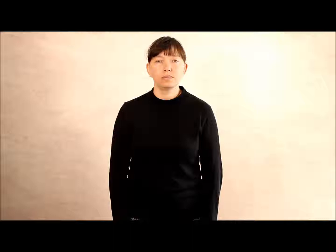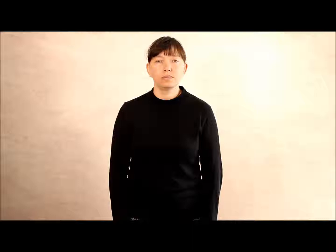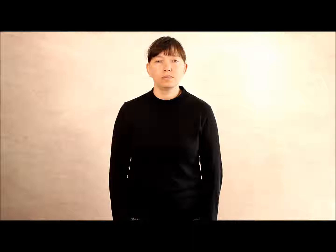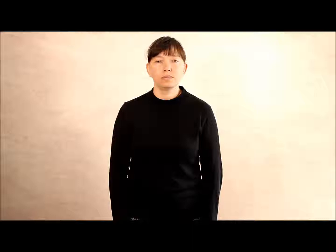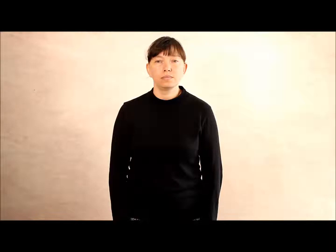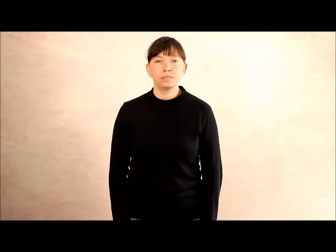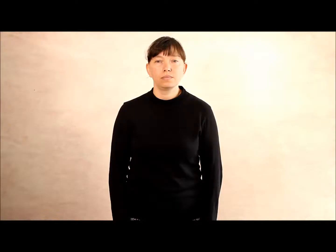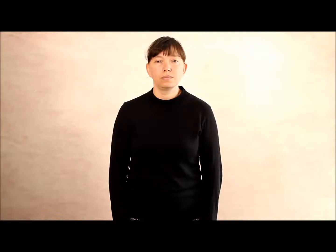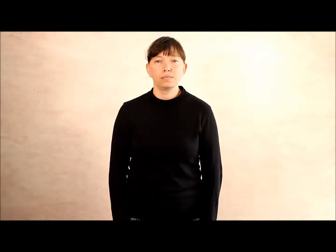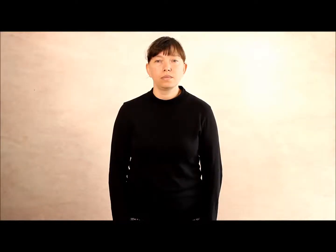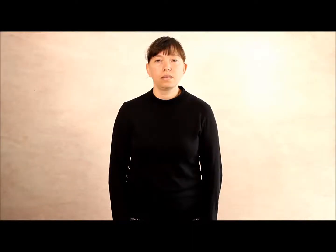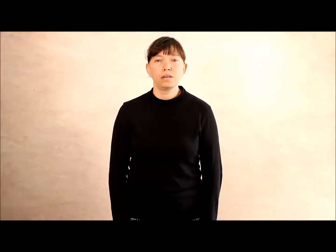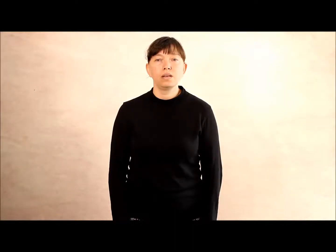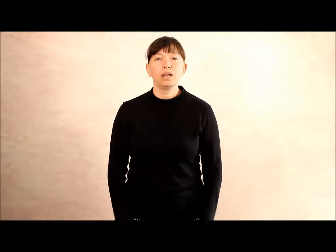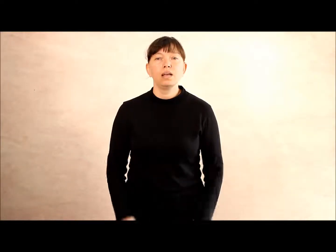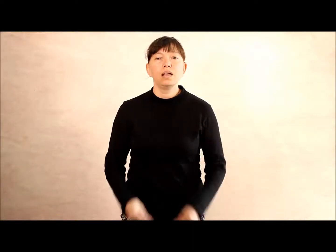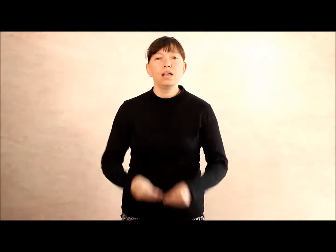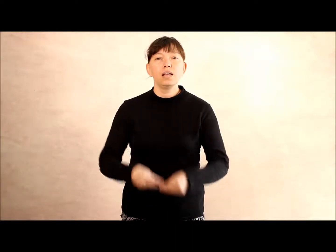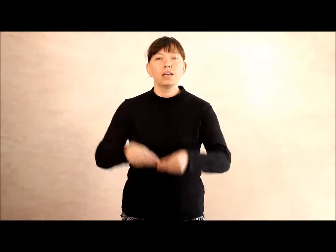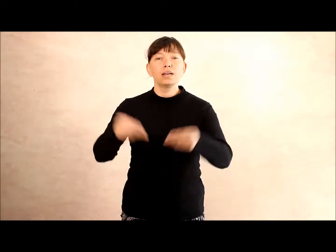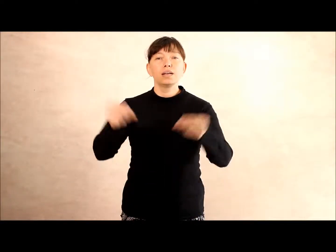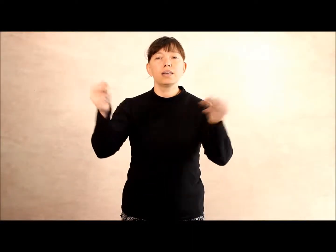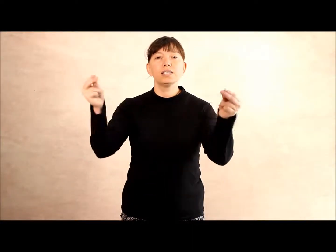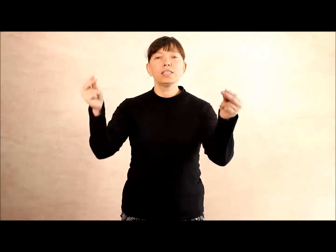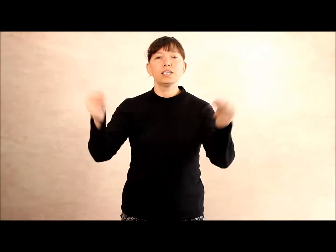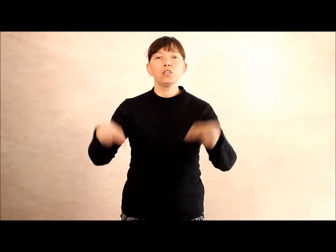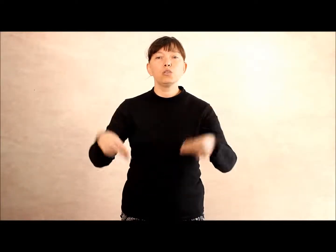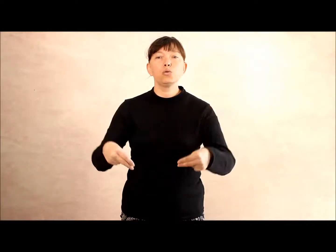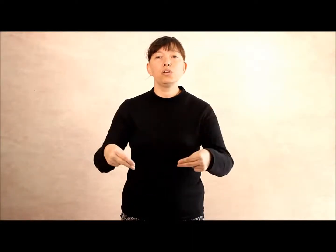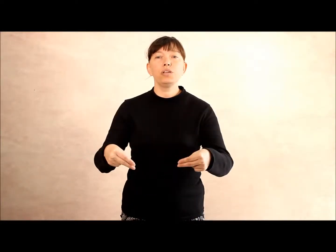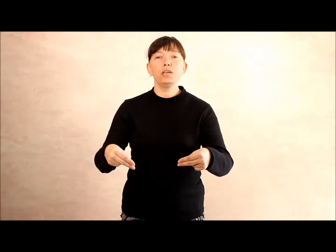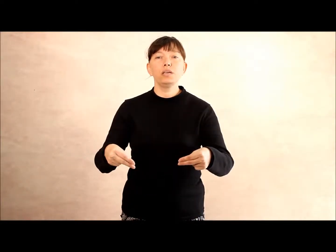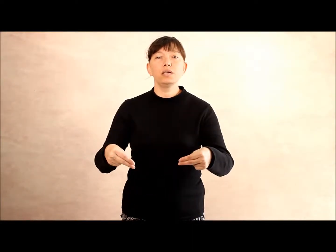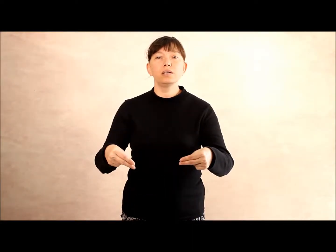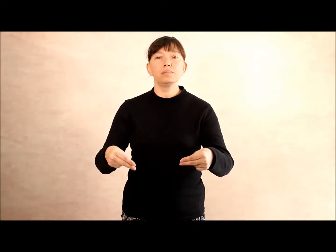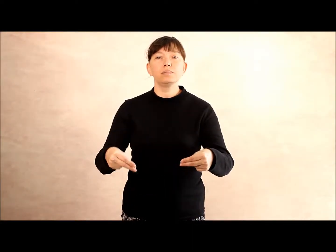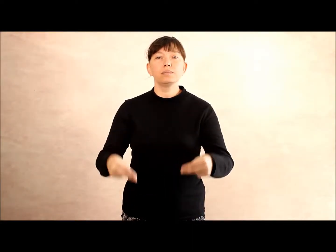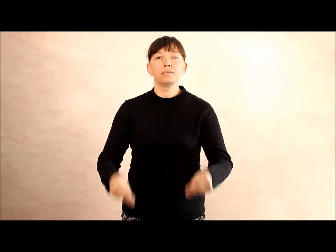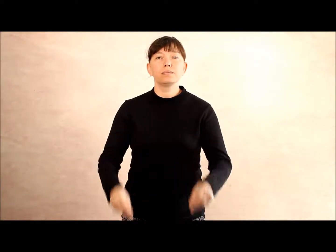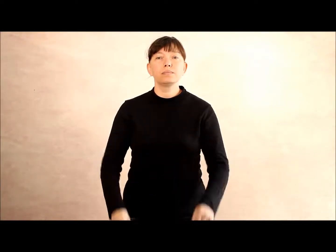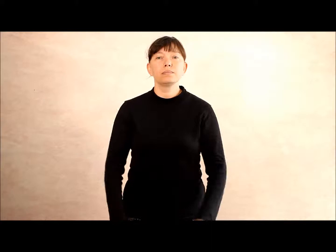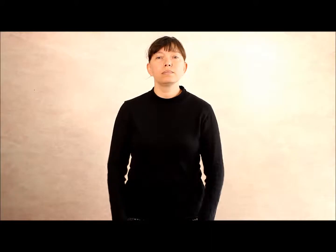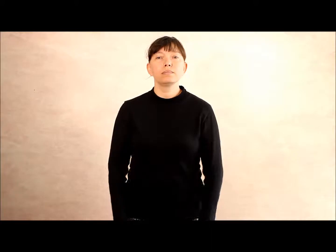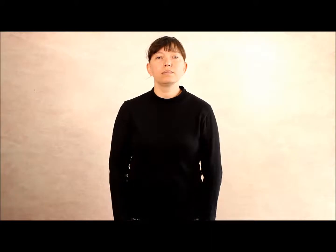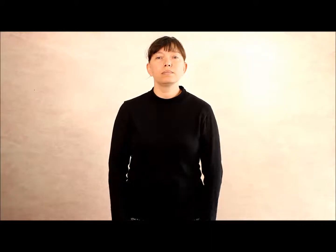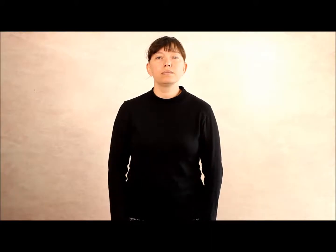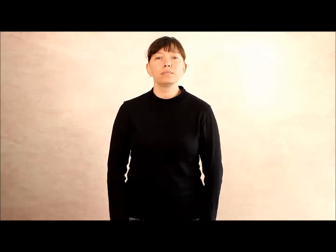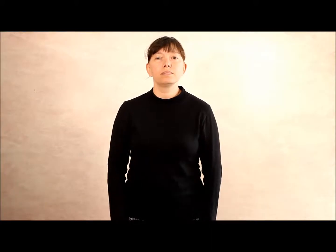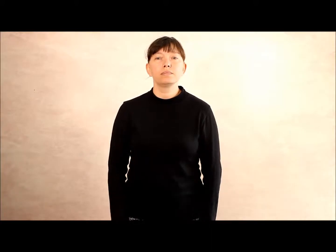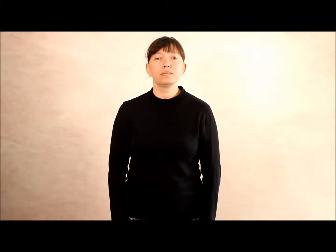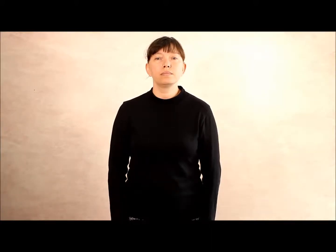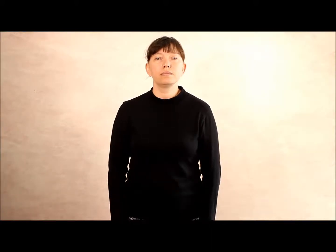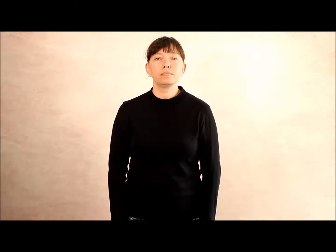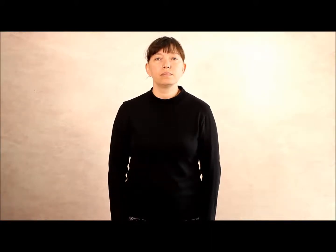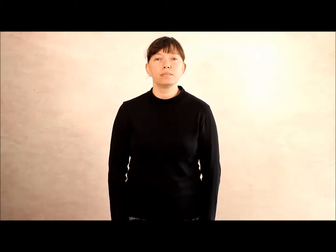Căsătorie